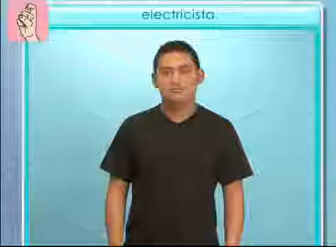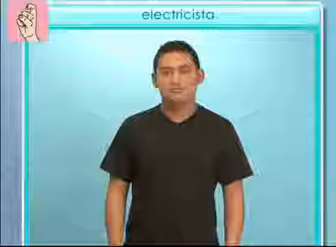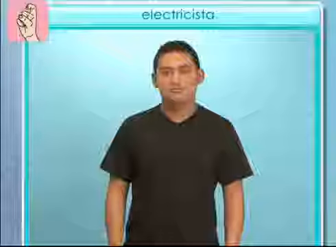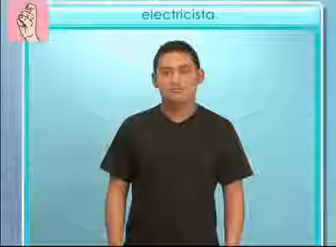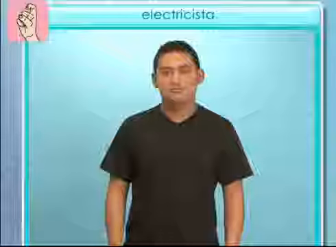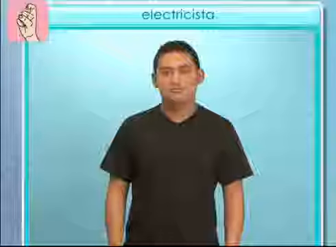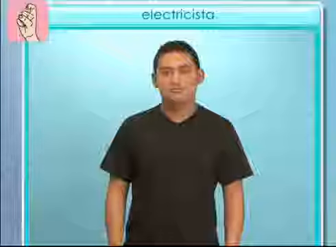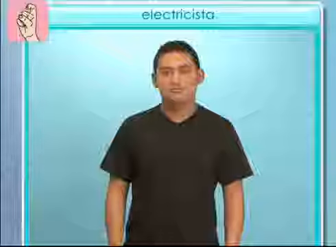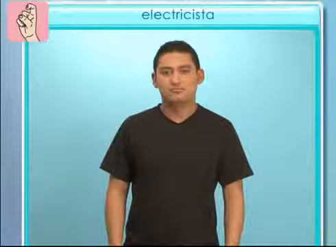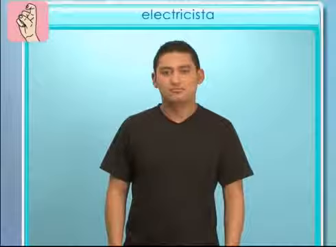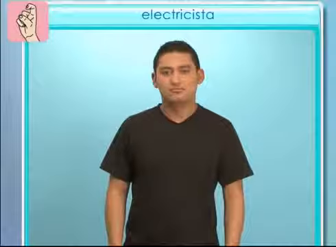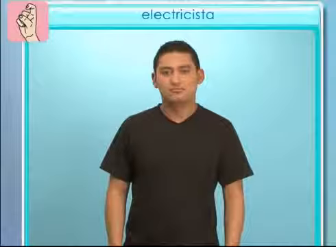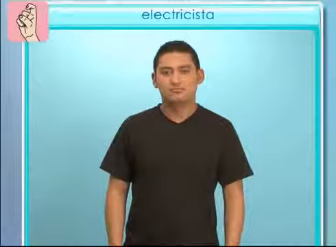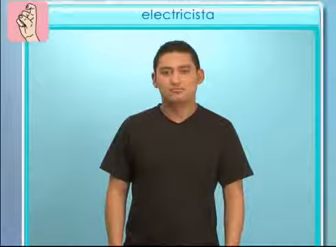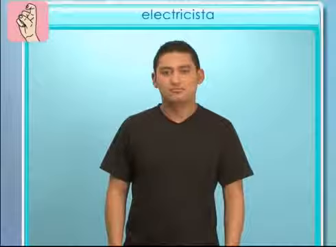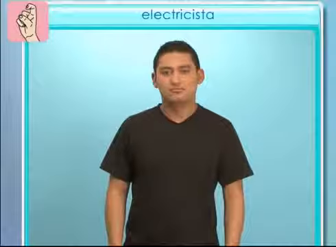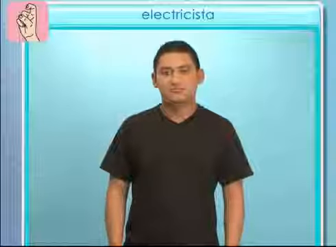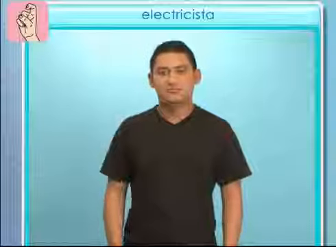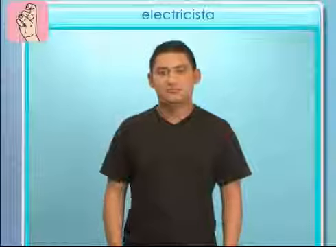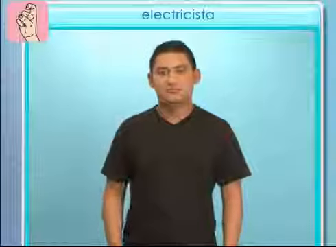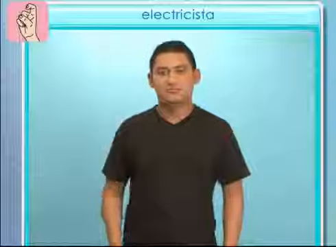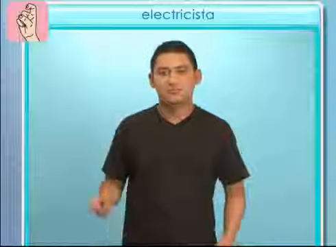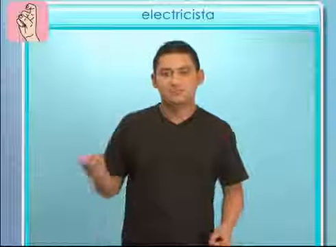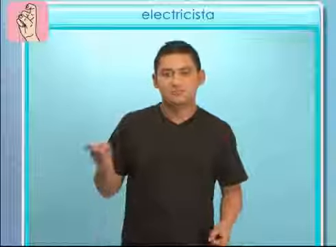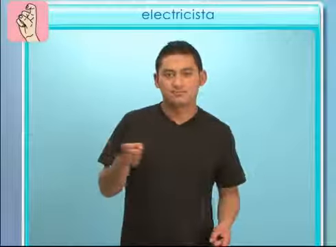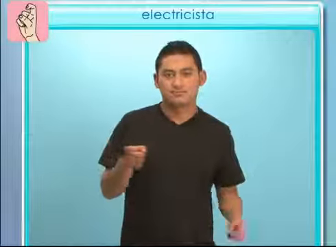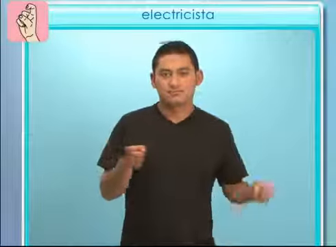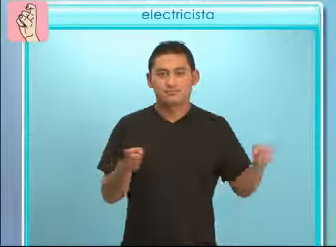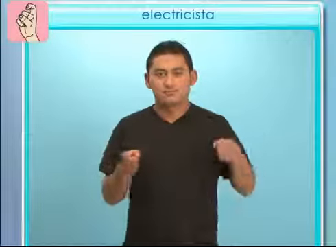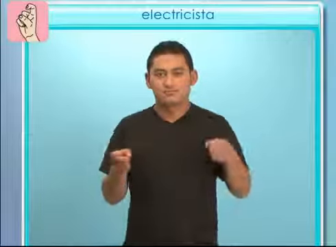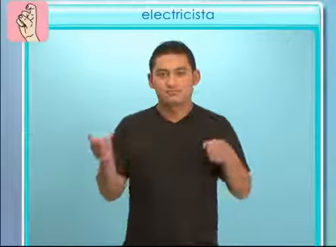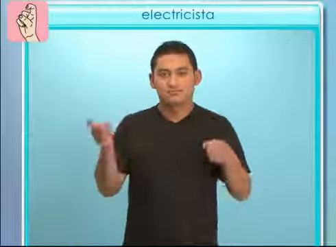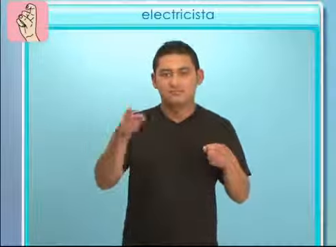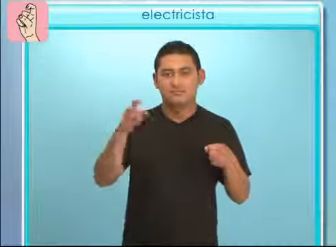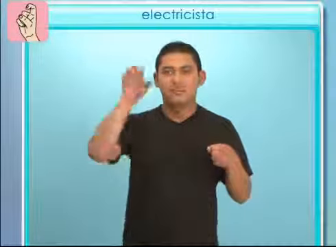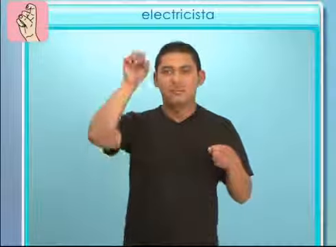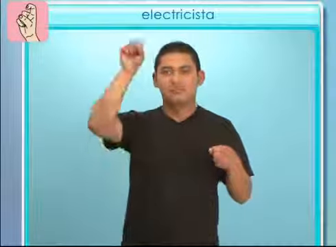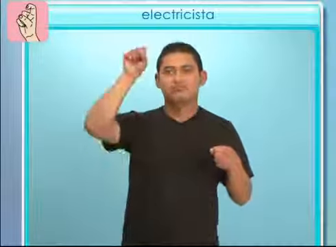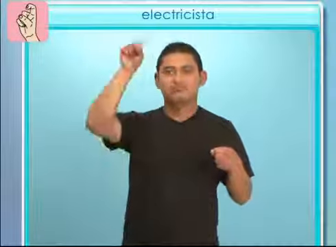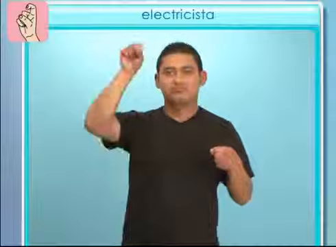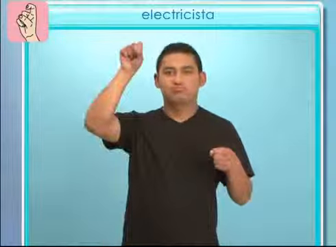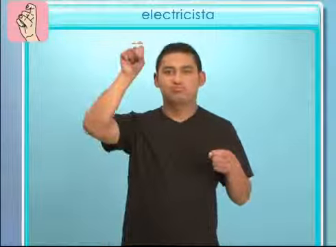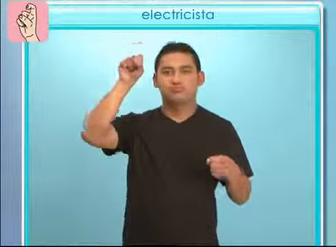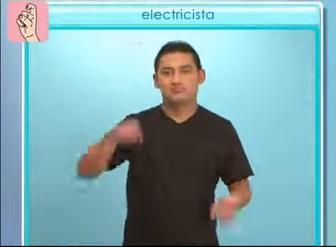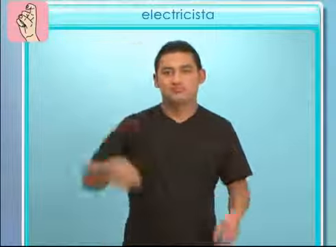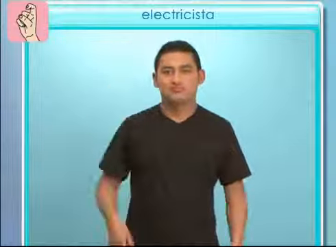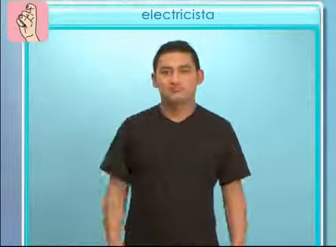Electricista